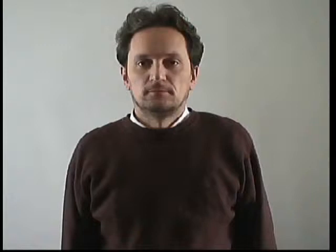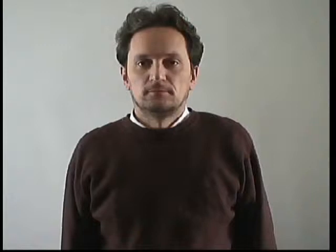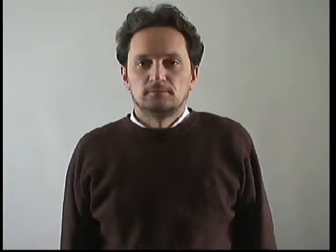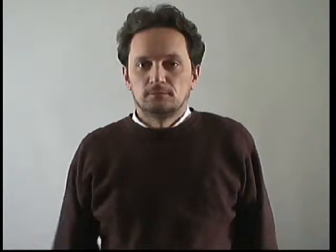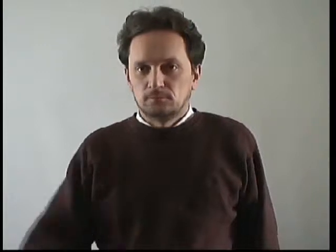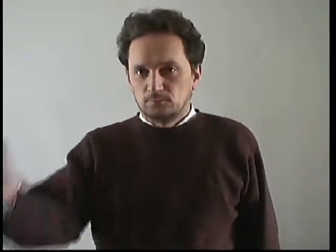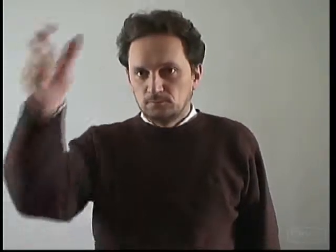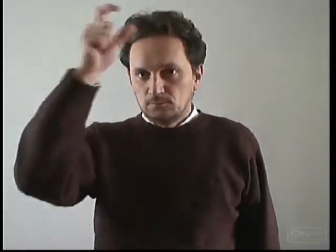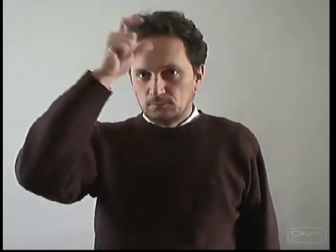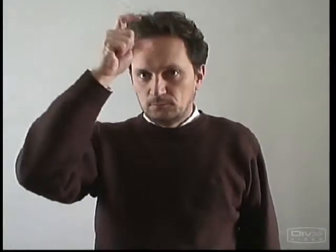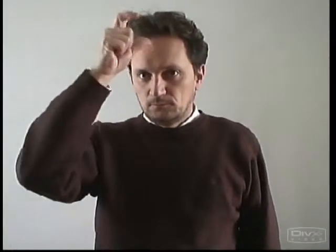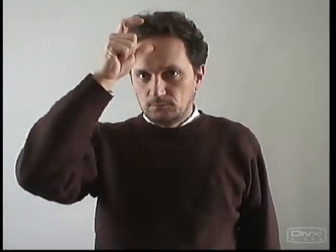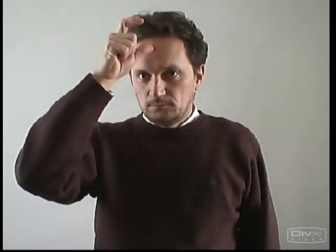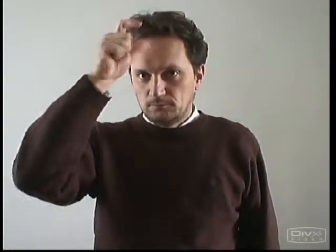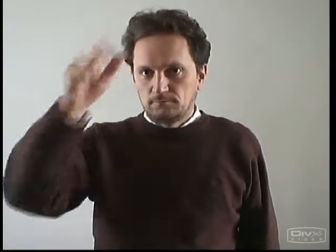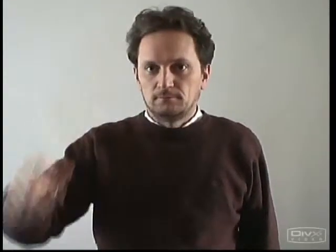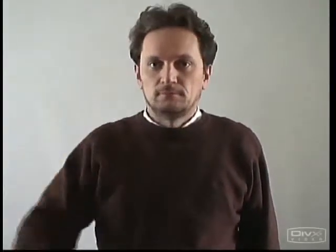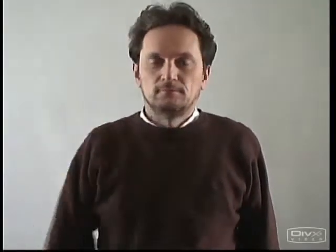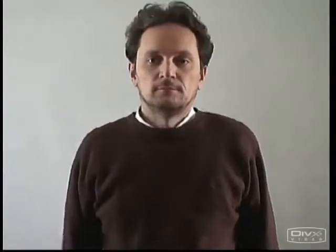Turquie